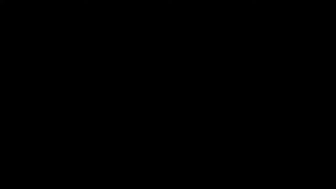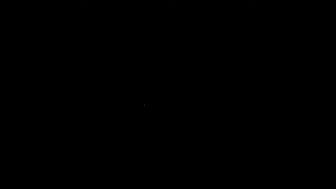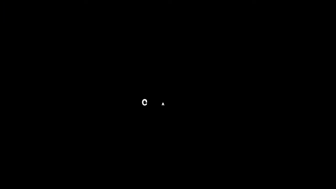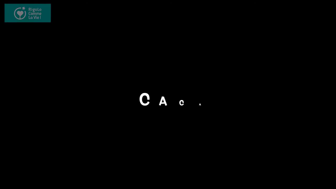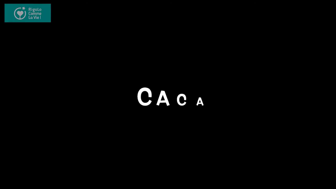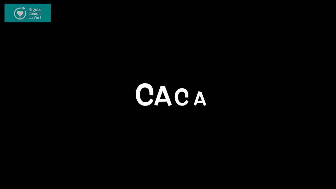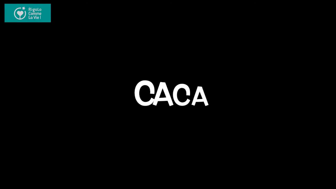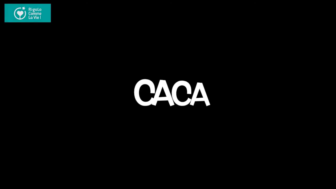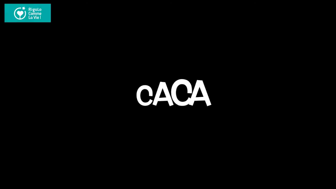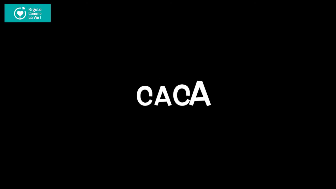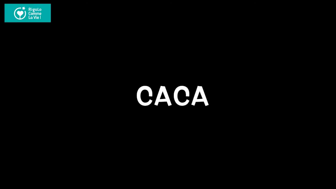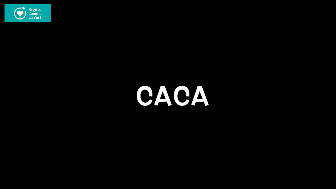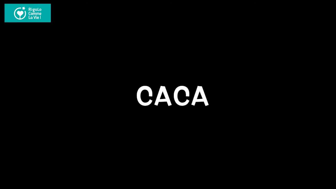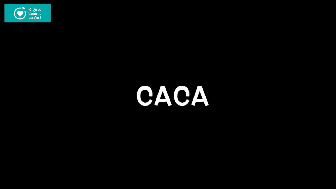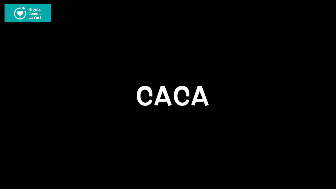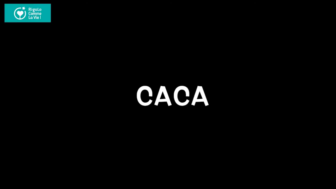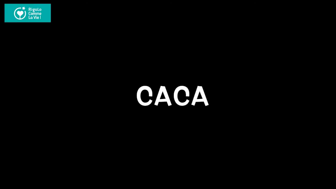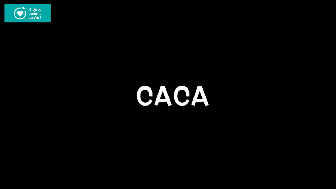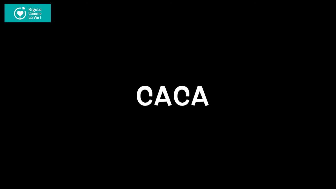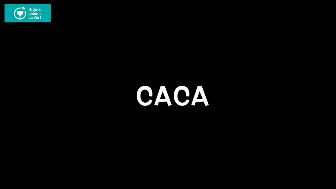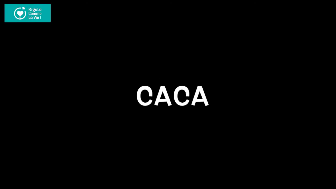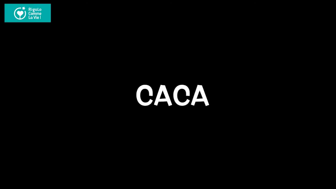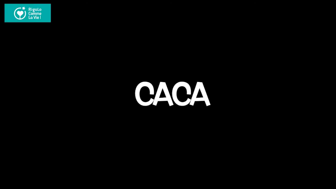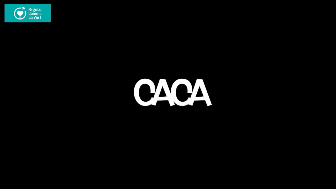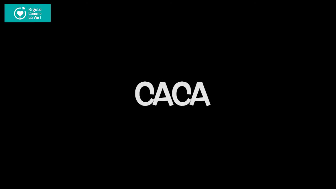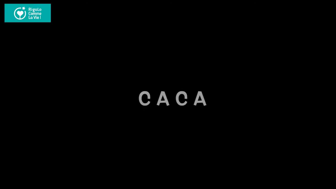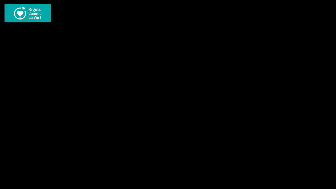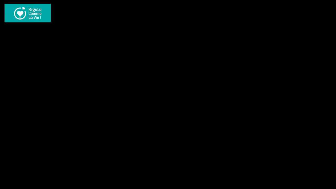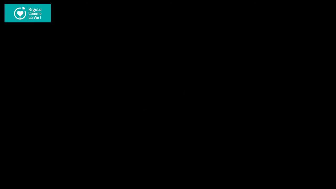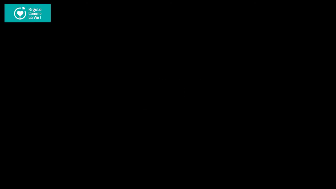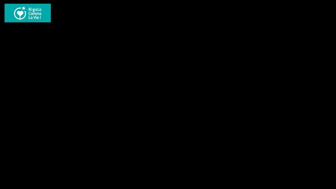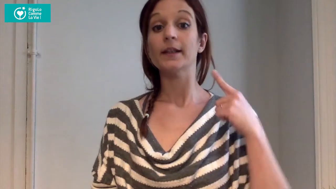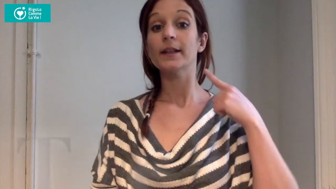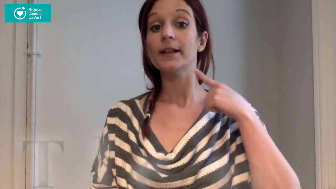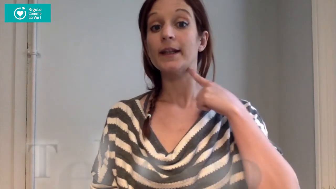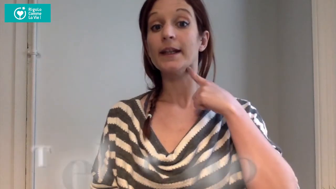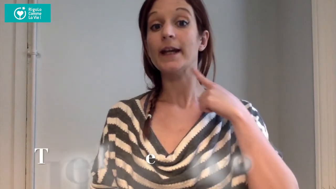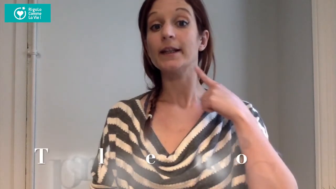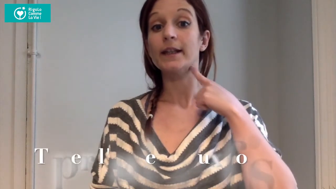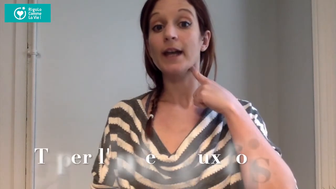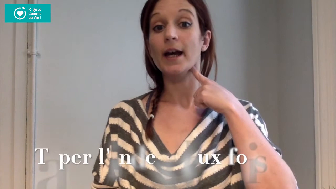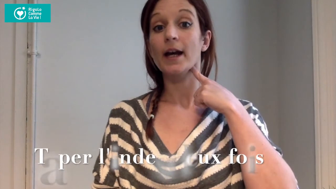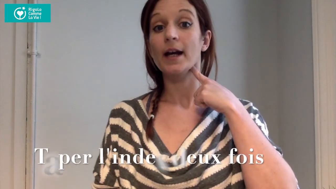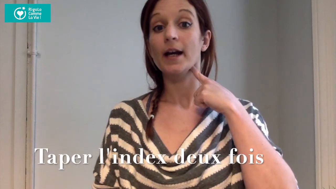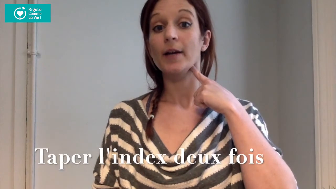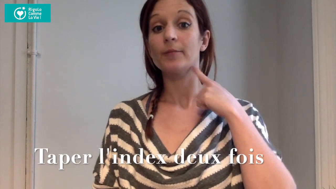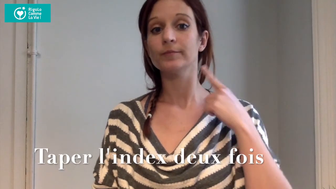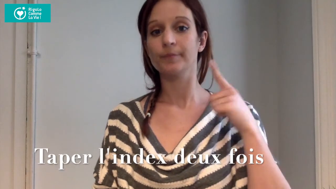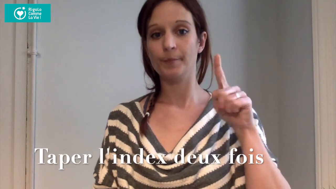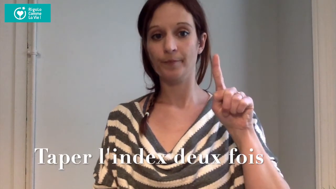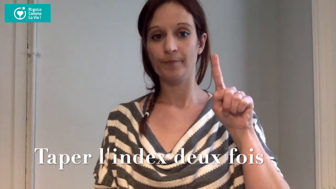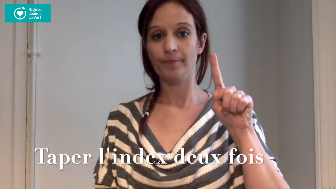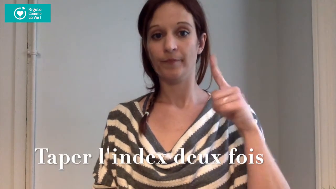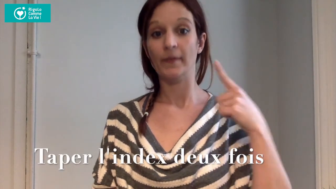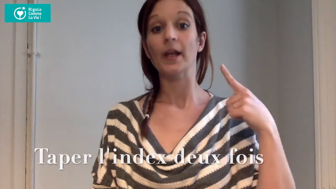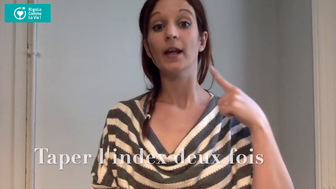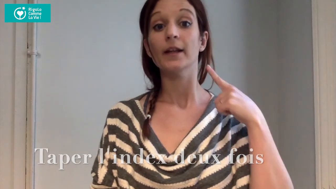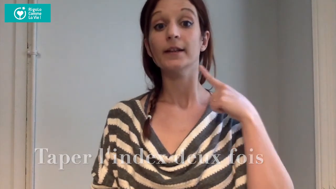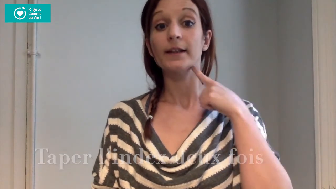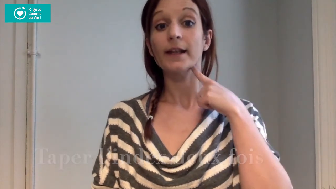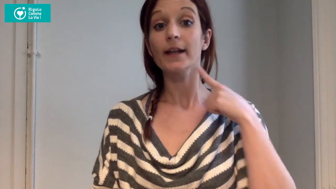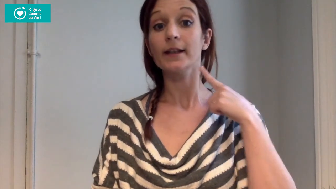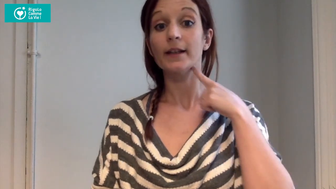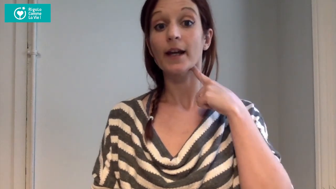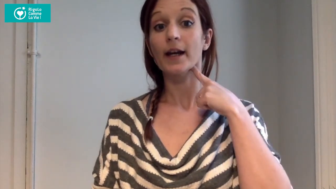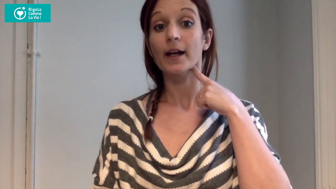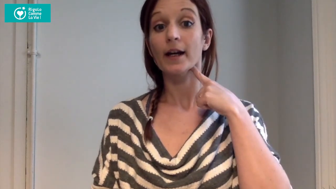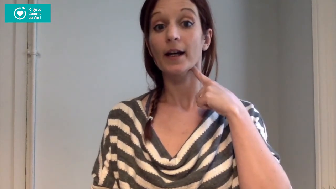Caca